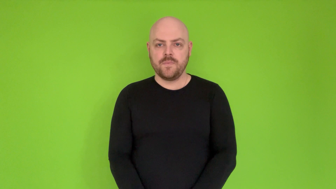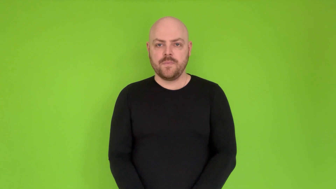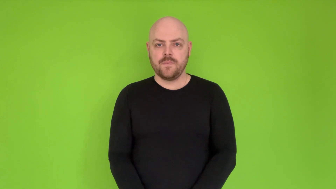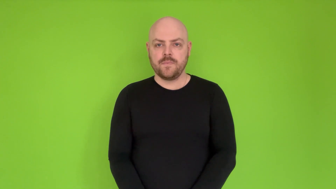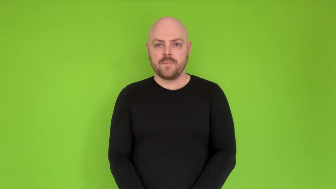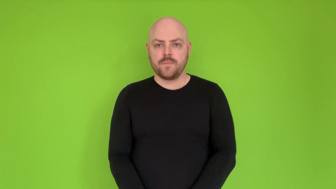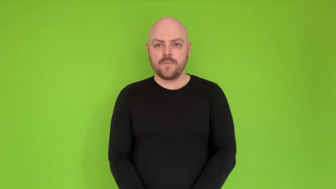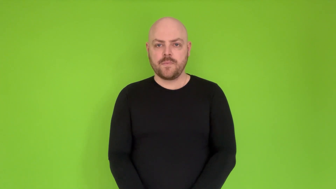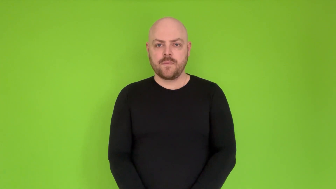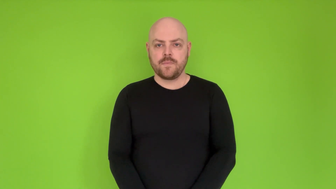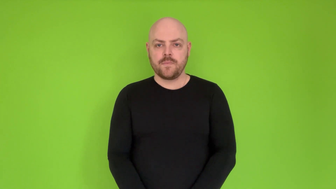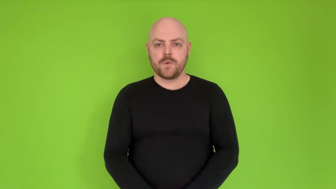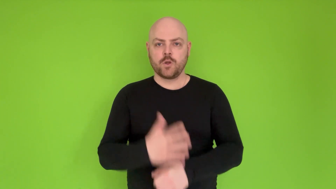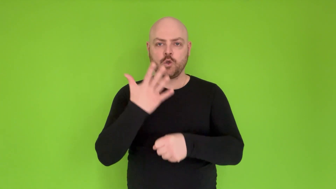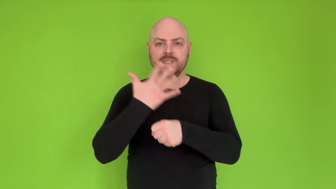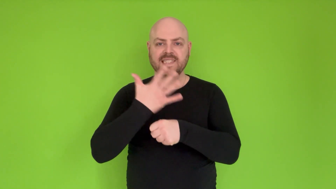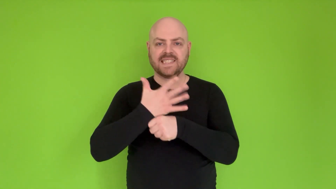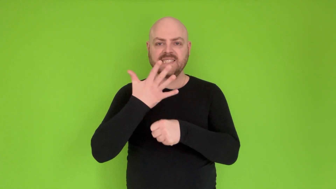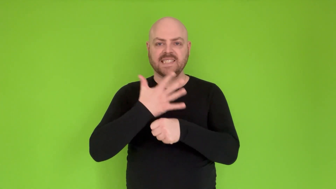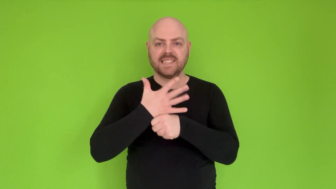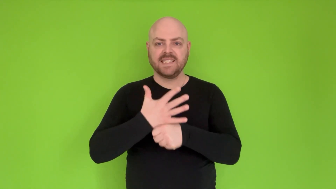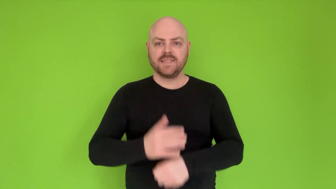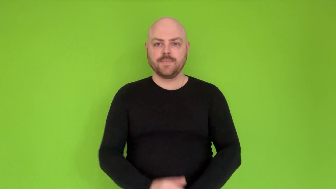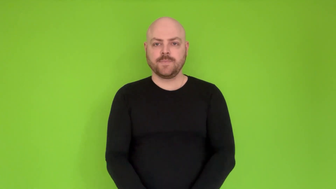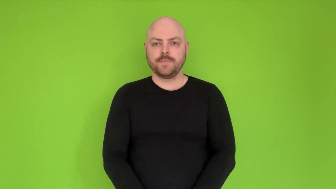Dottignies